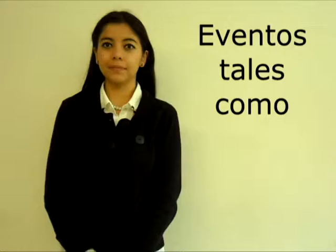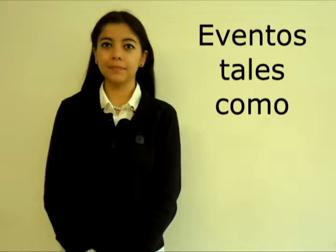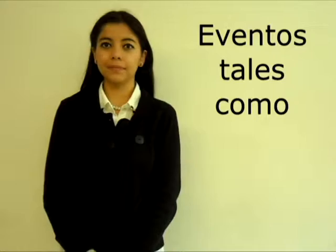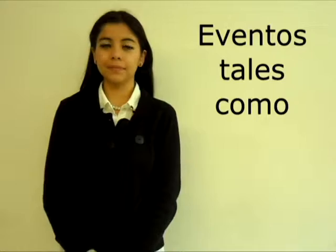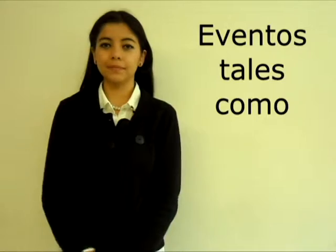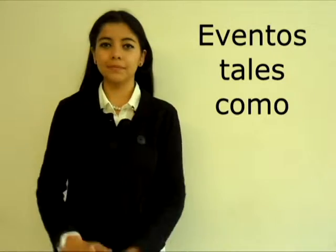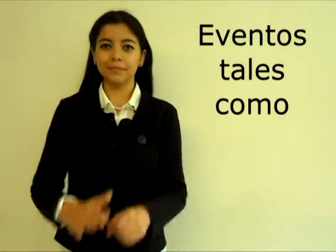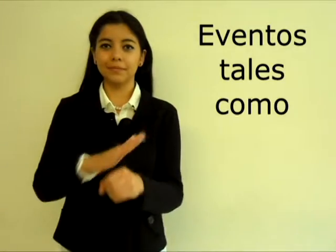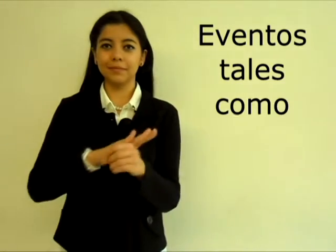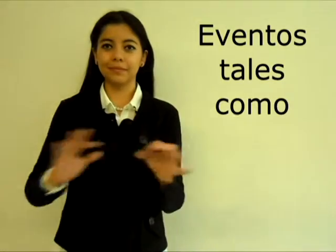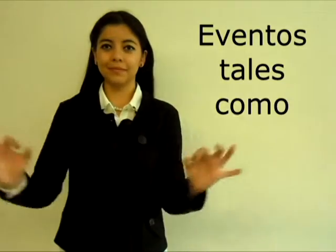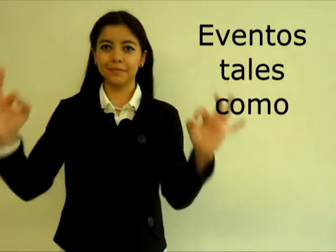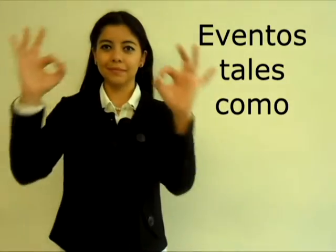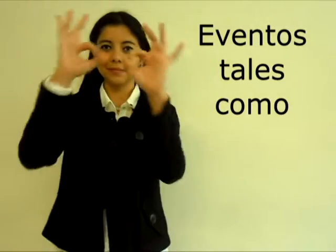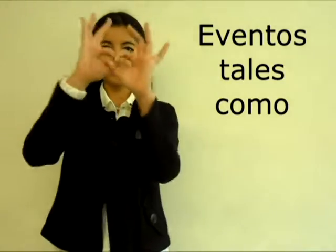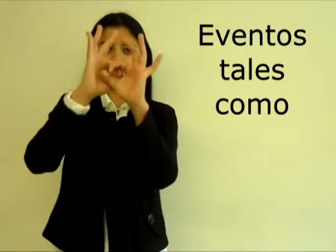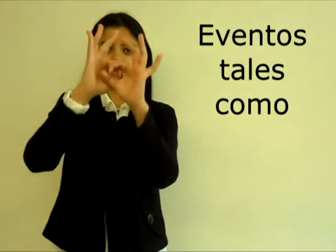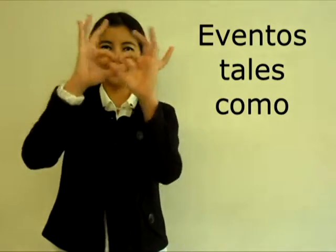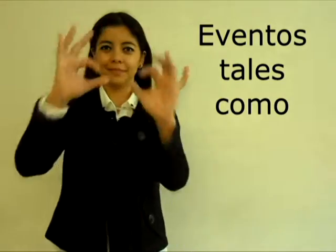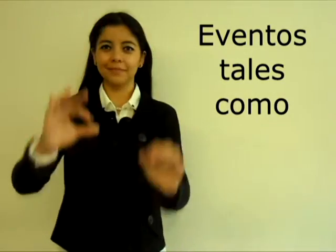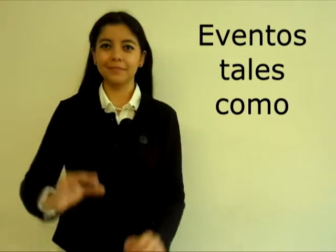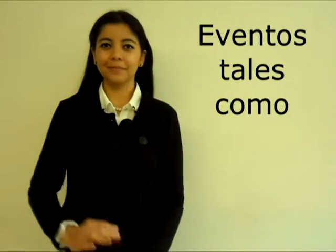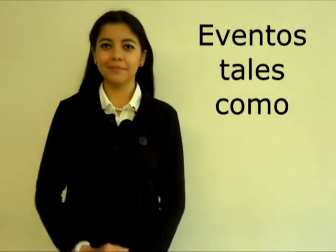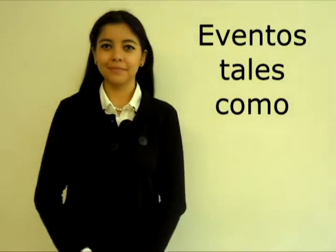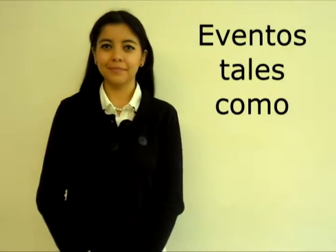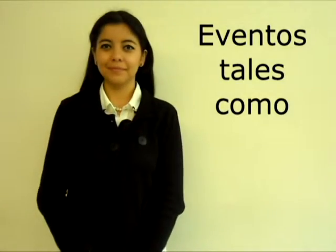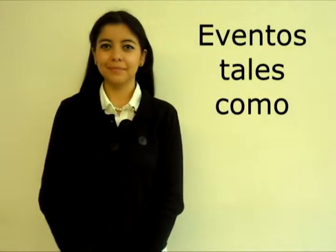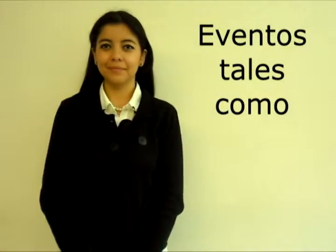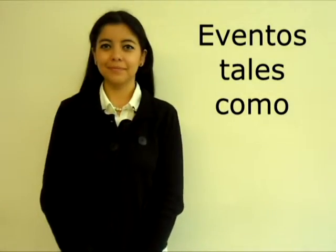Eventos tales como